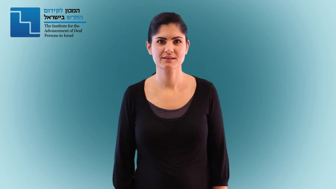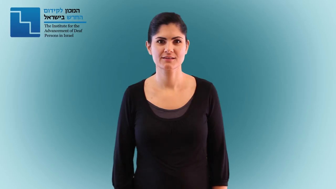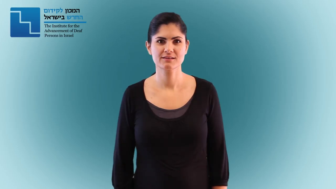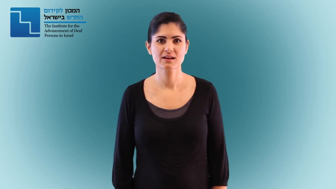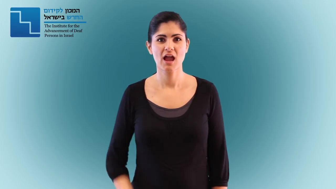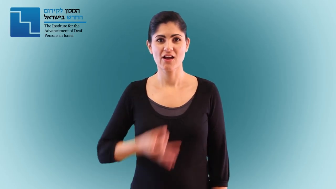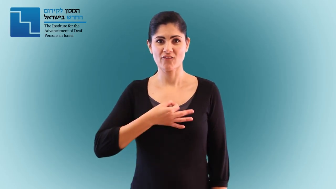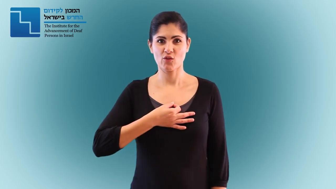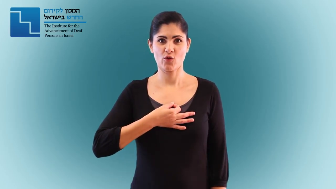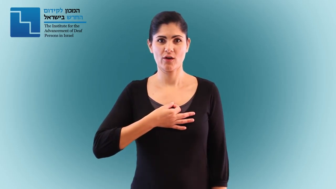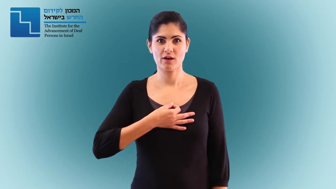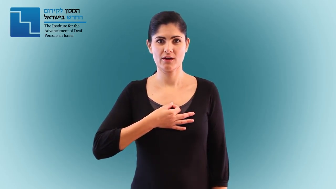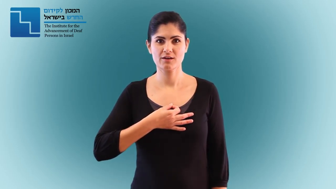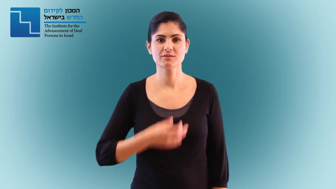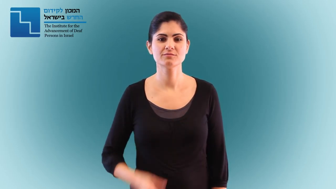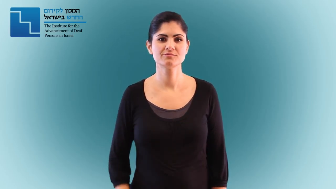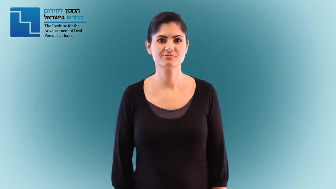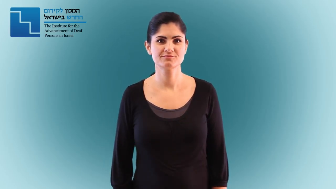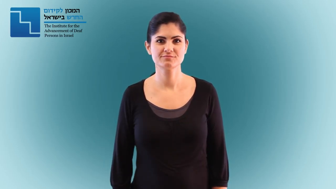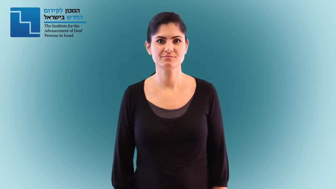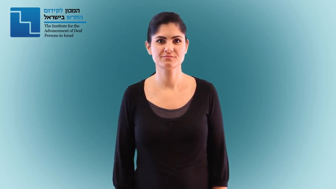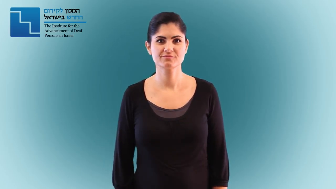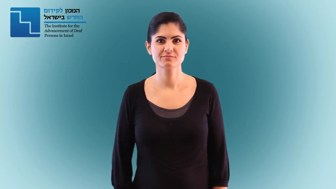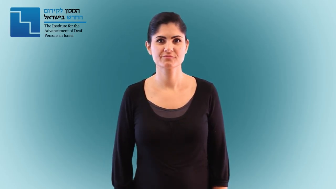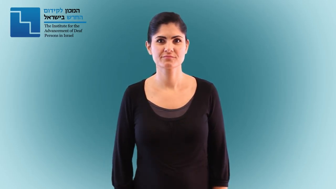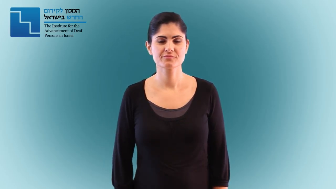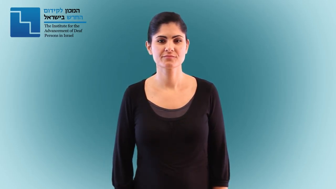כפתור